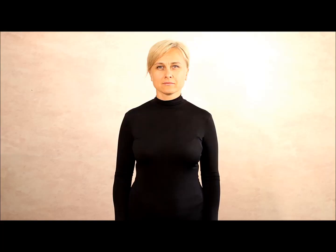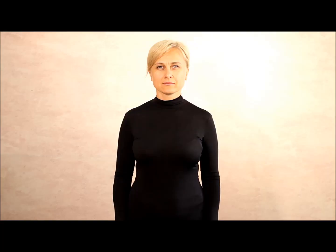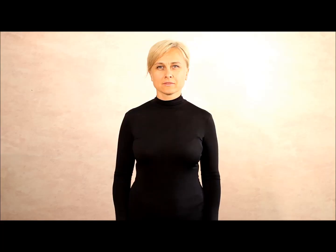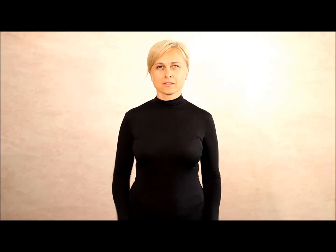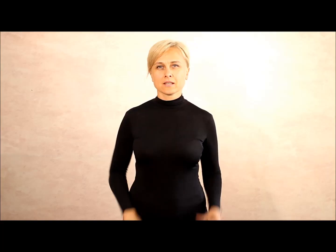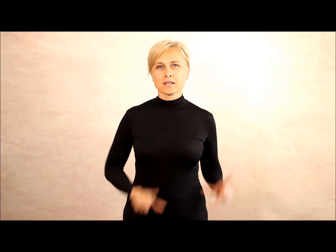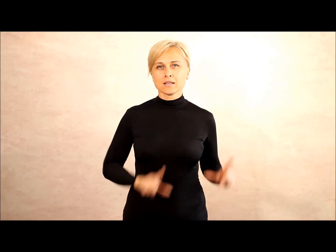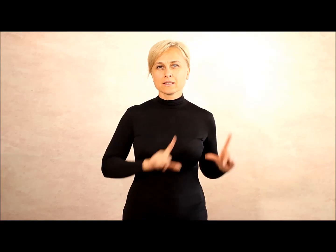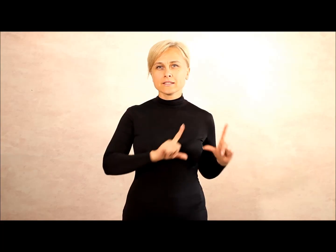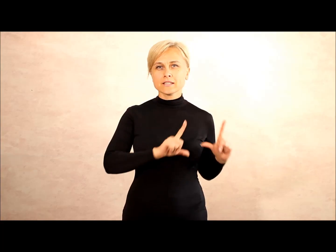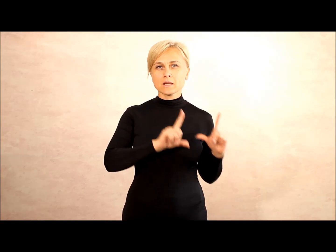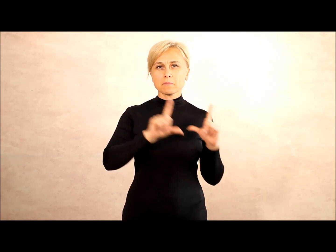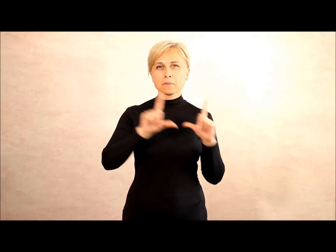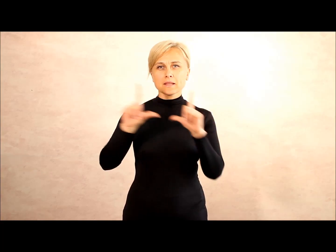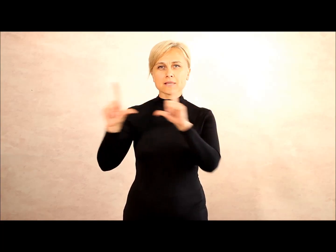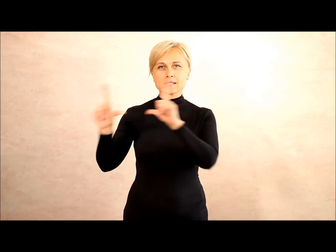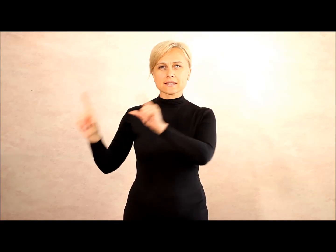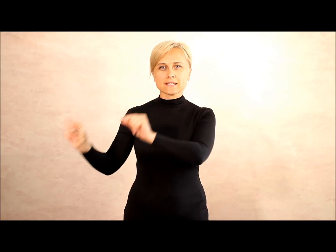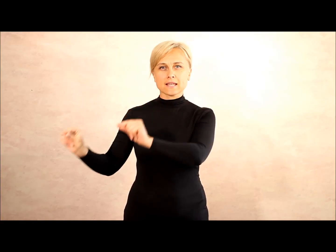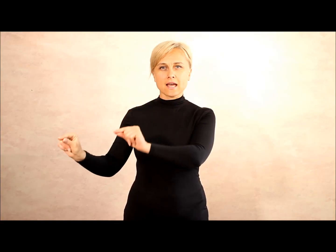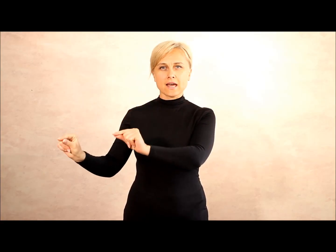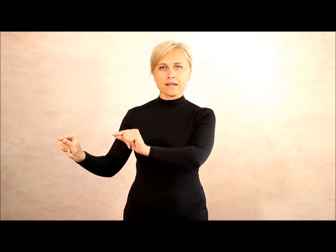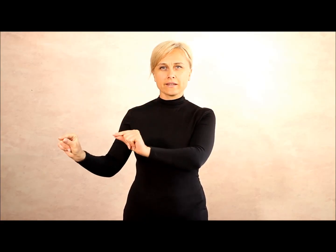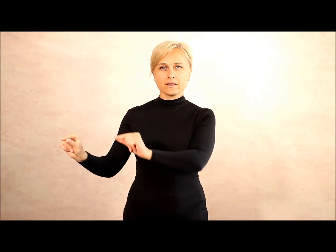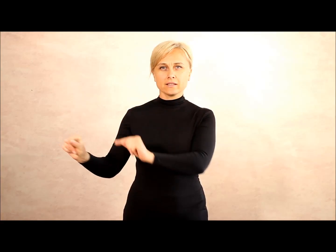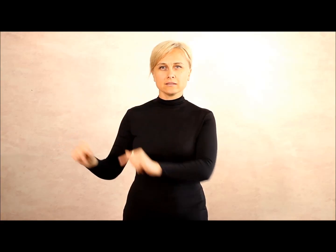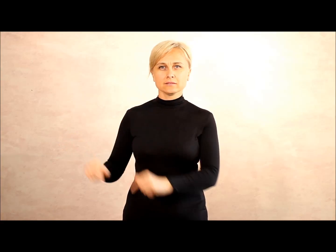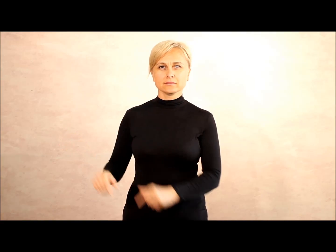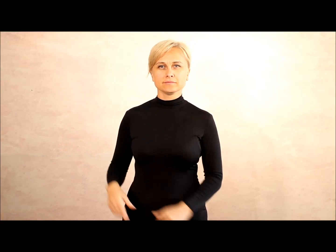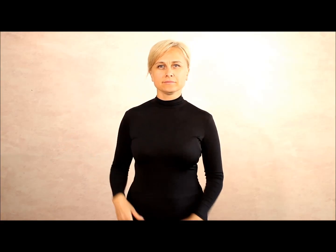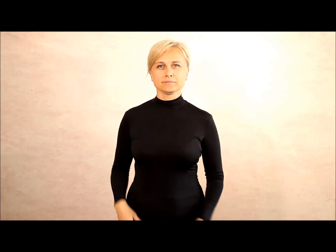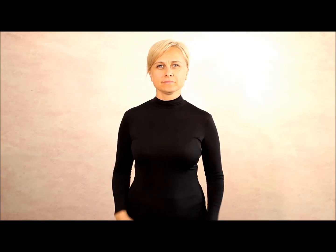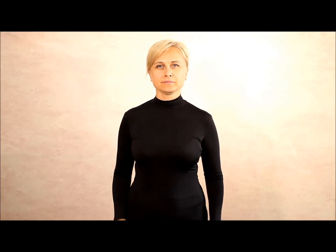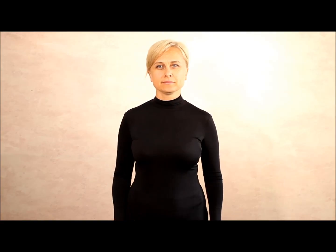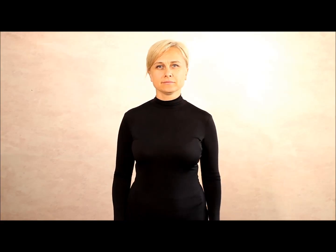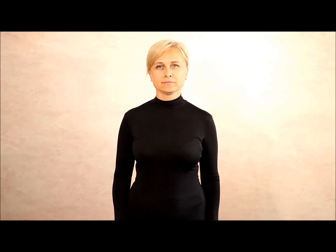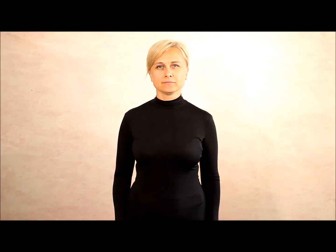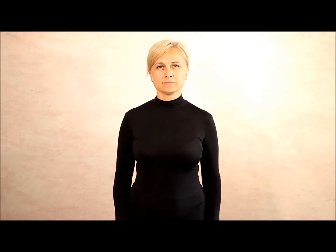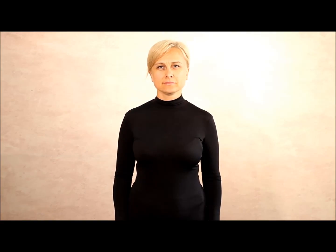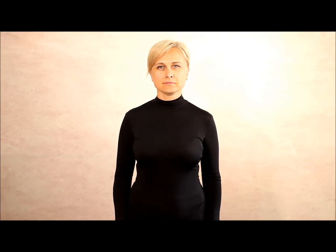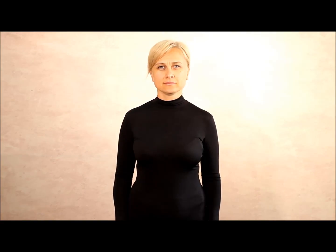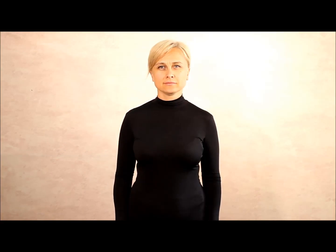Deplasare